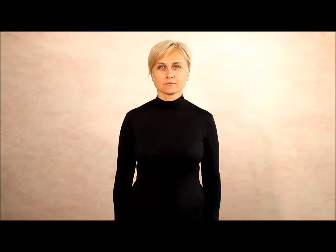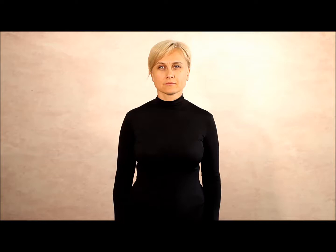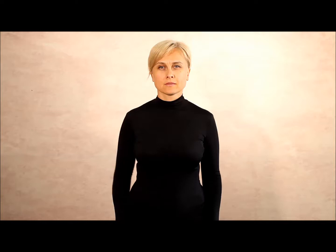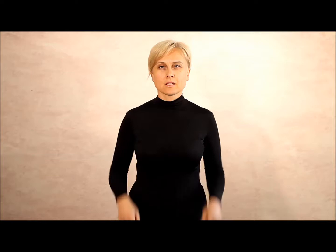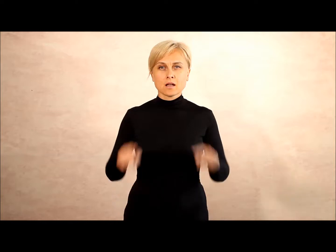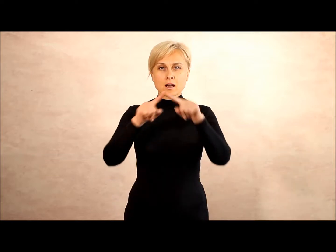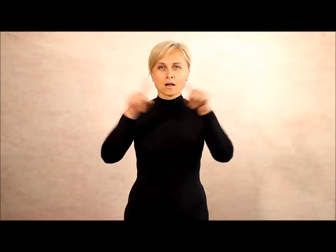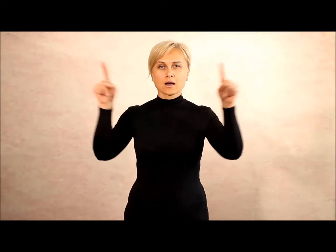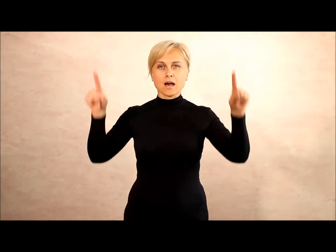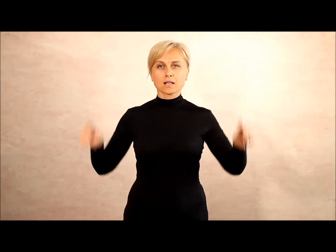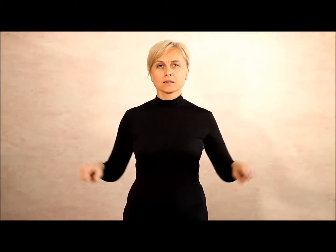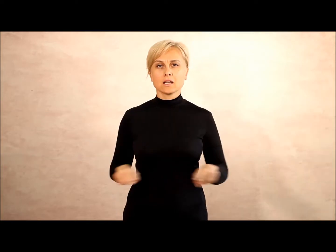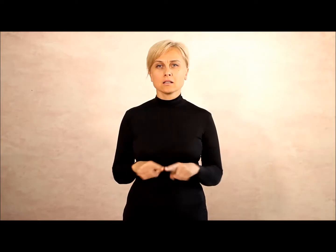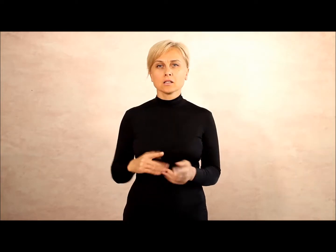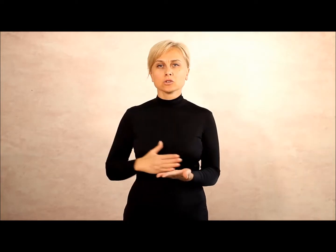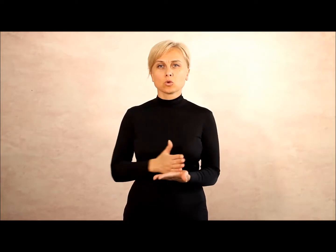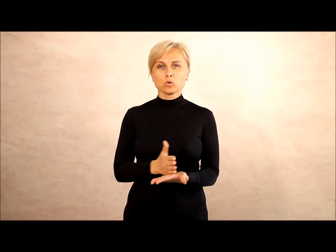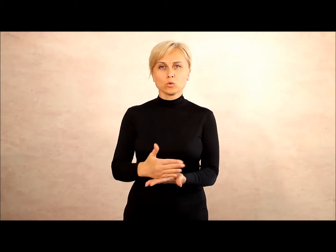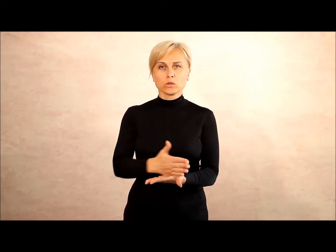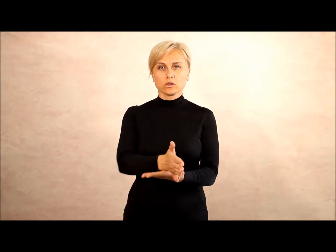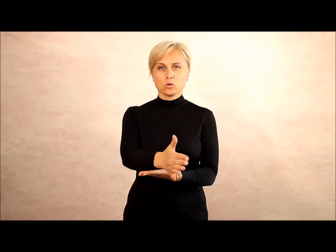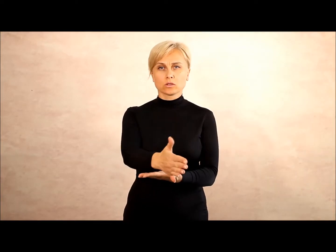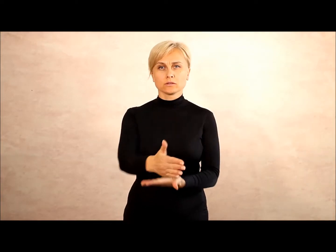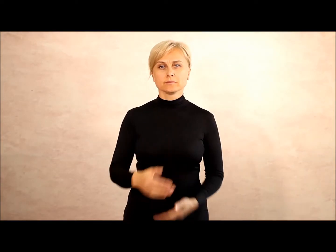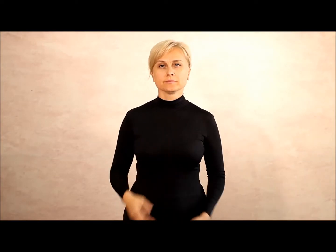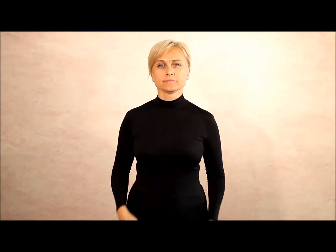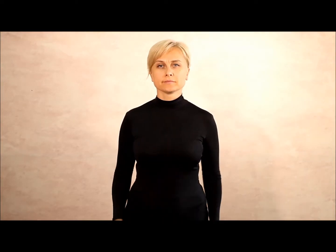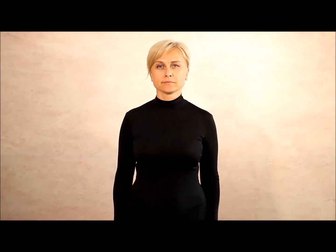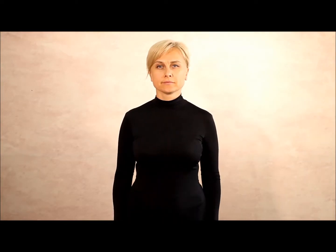Harta drumurilor